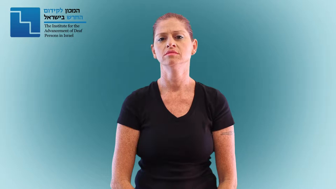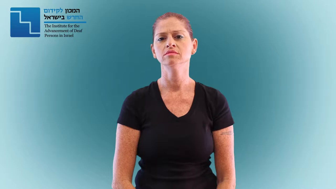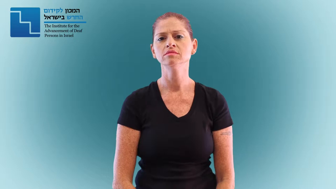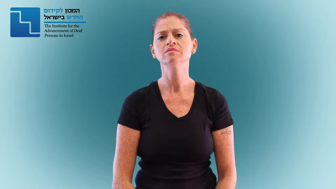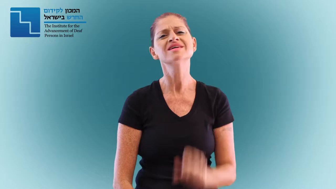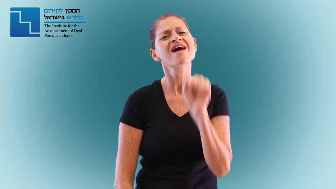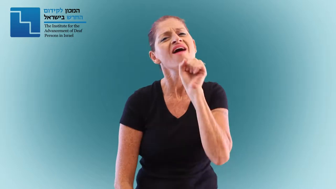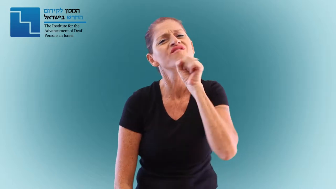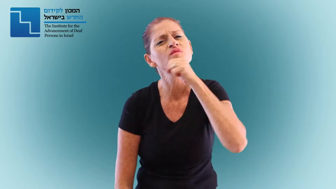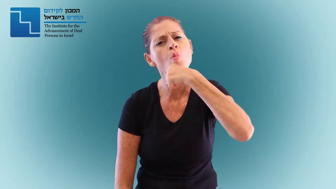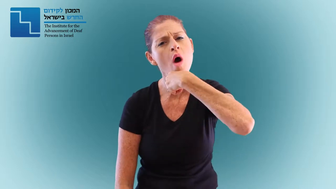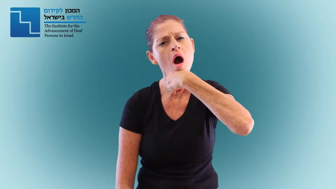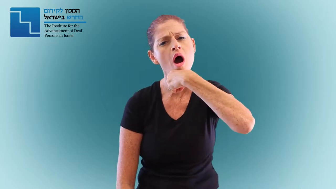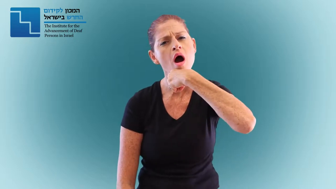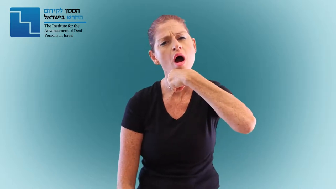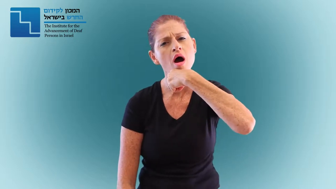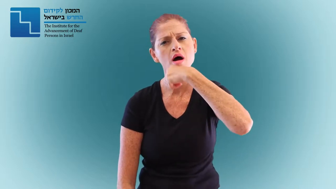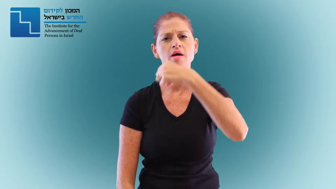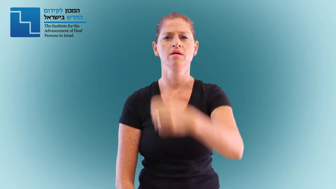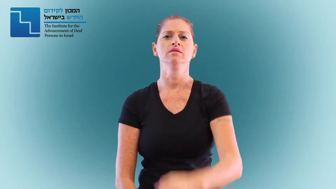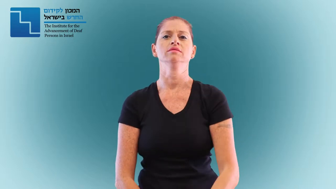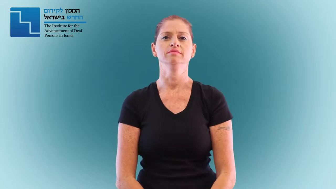קבוע